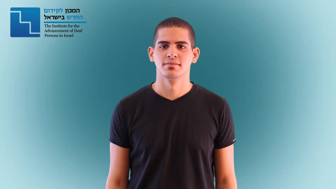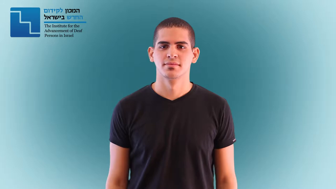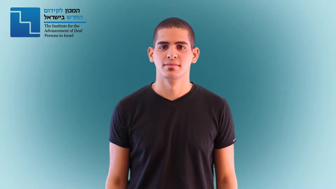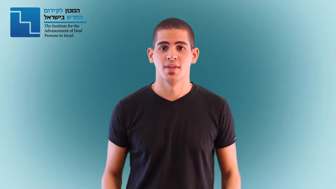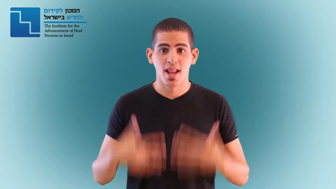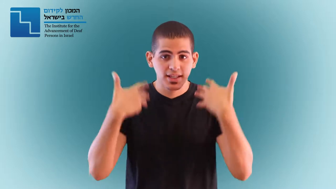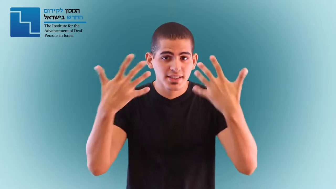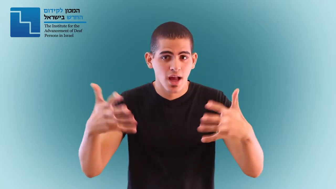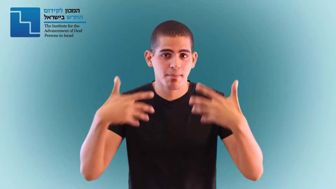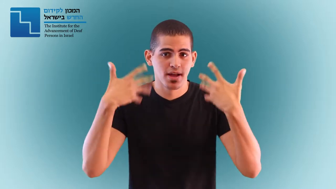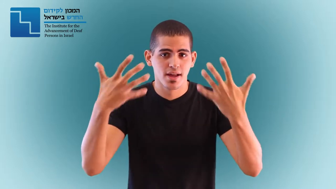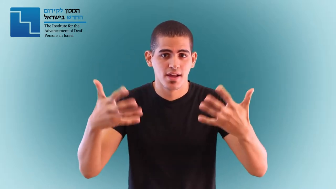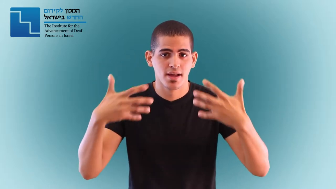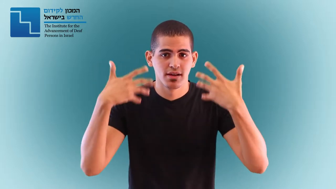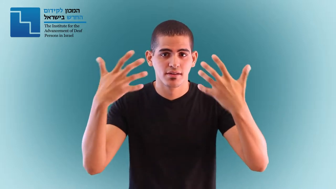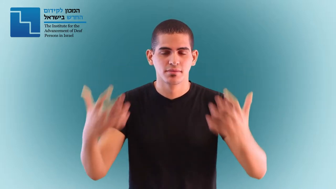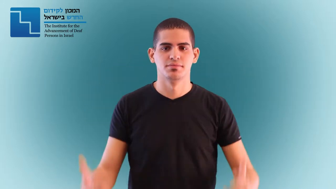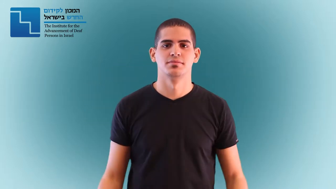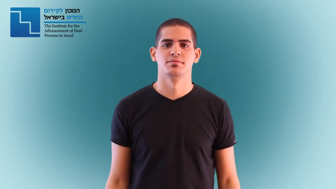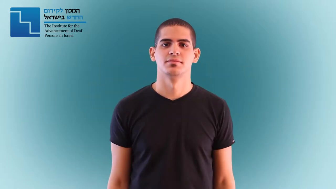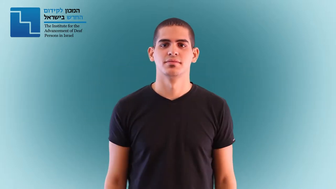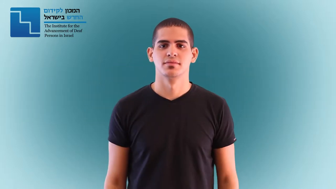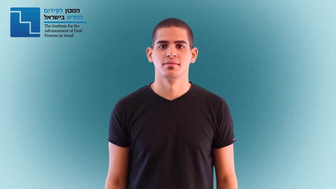לספר (סיפור)